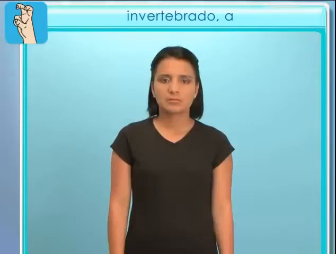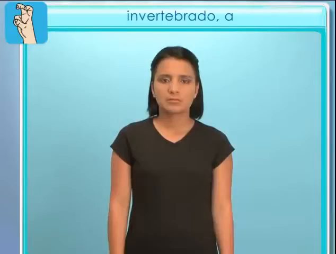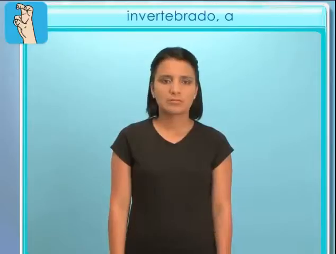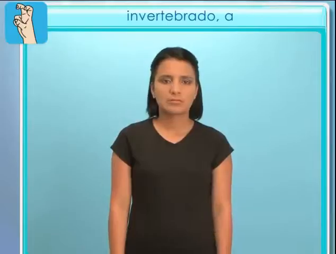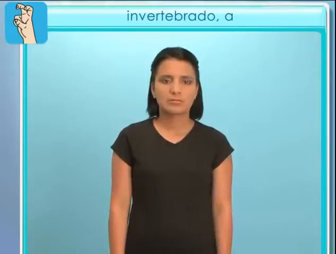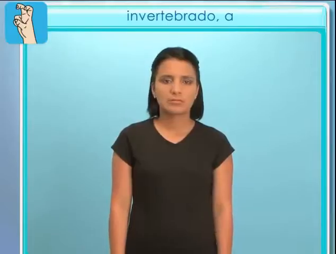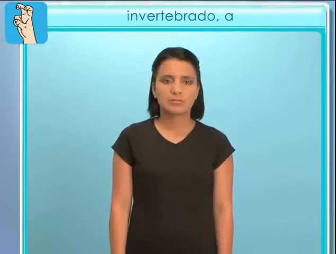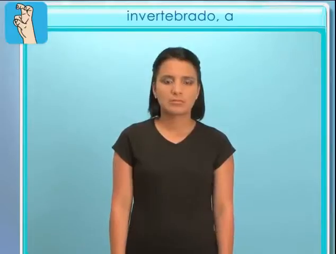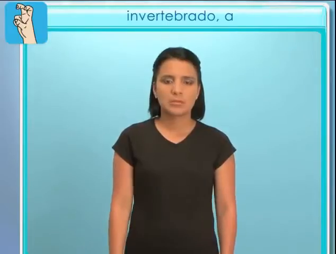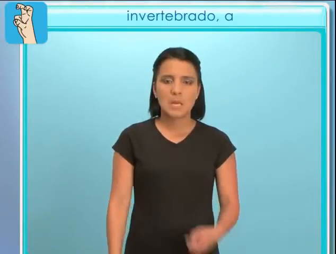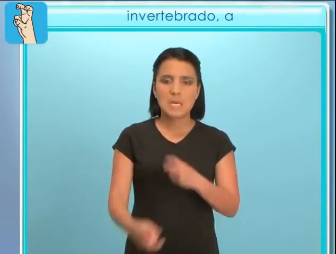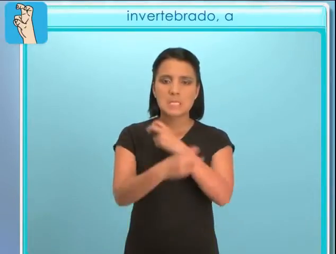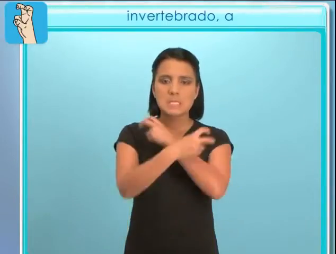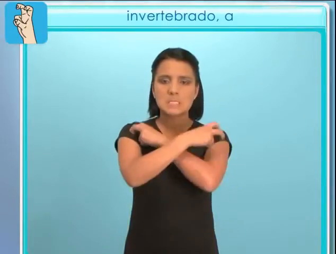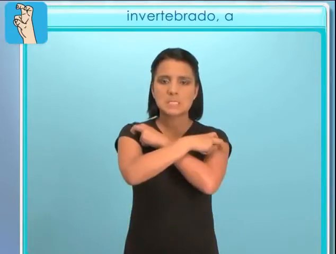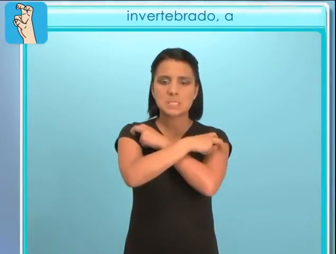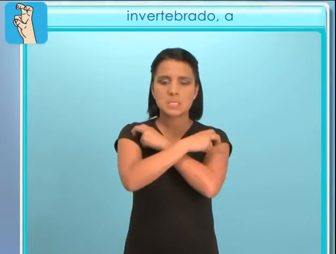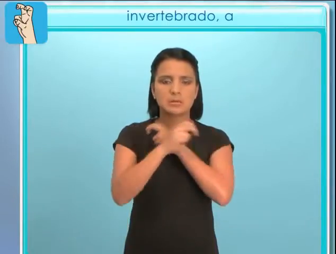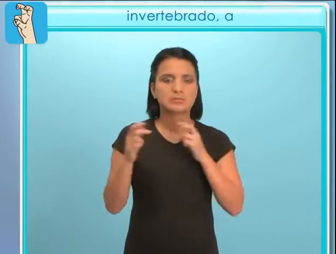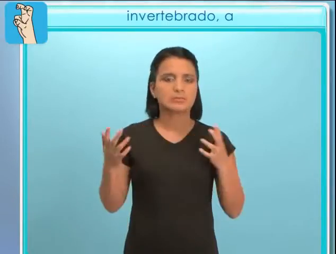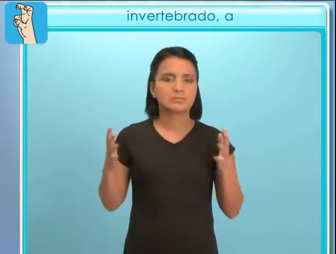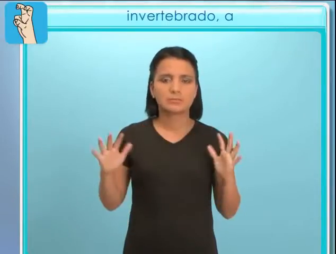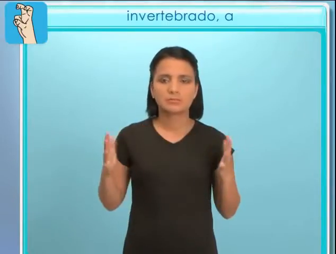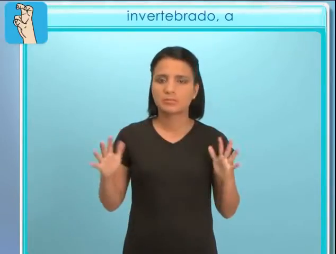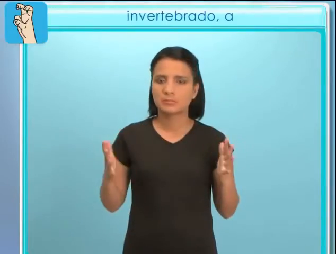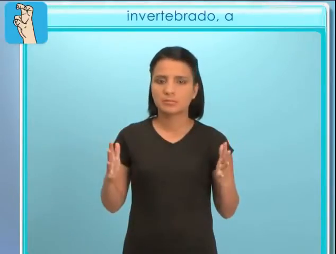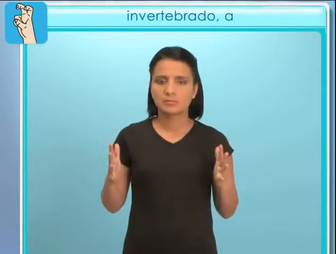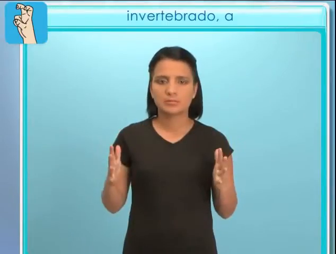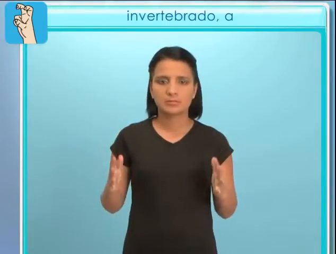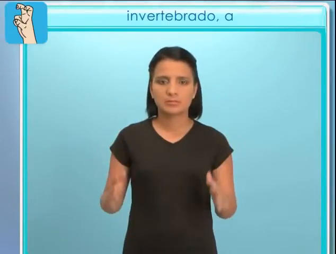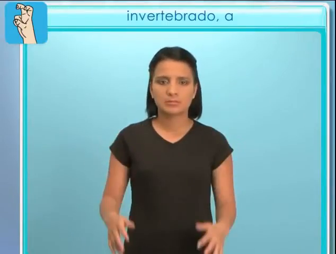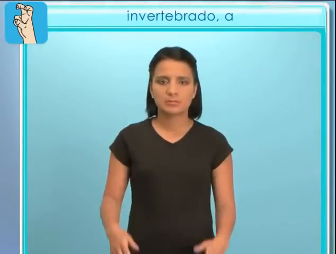INVERTEBRADO A